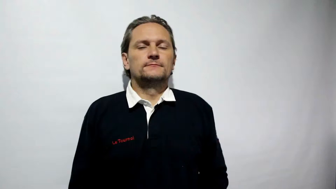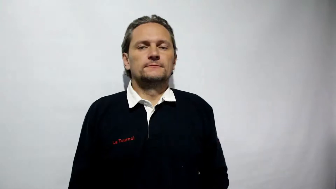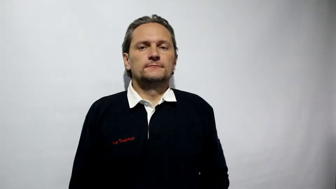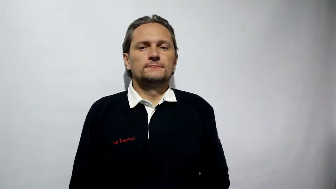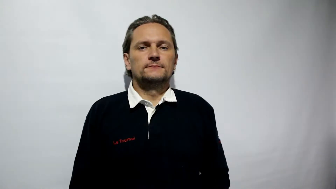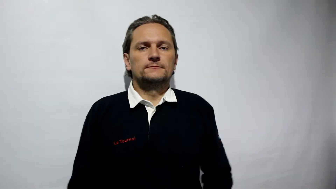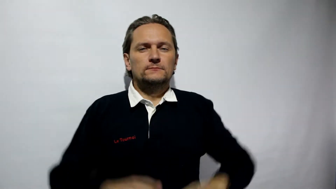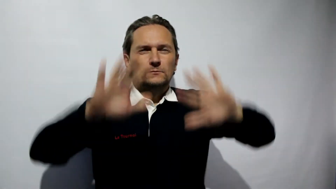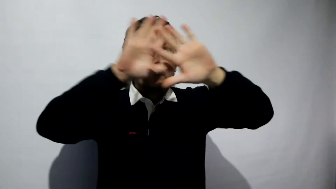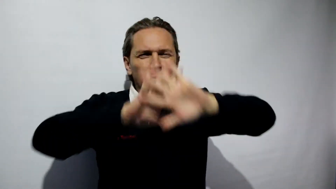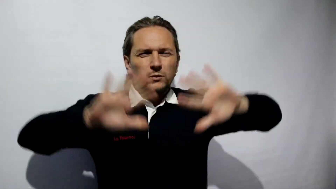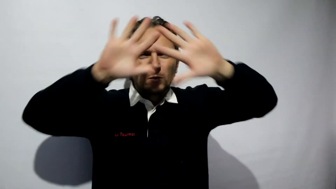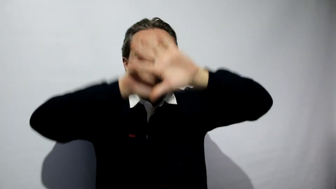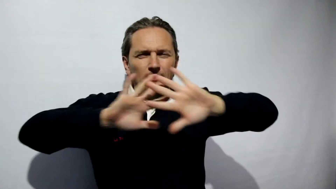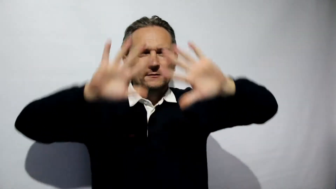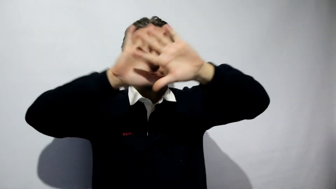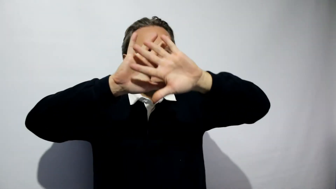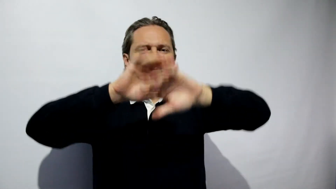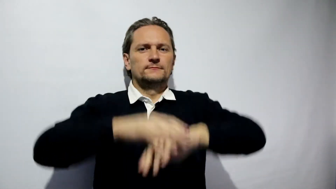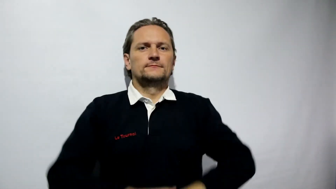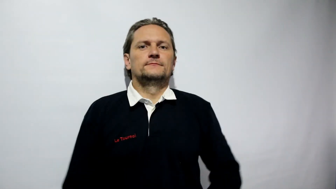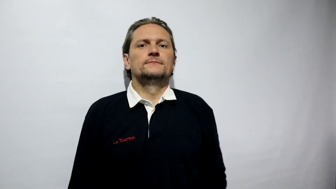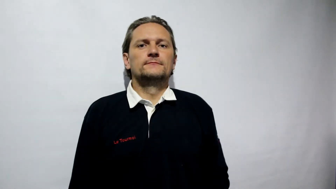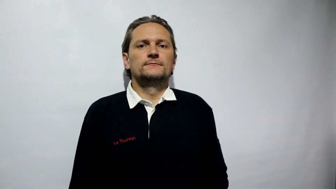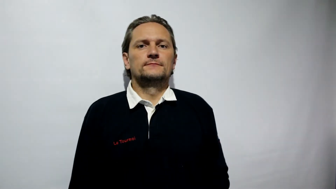Brouillard